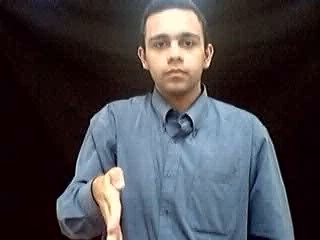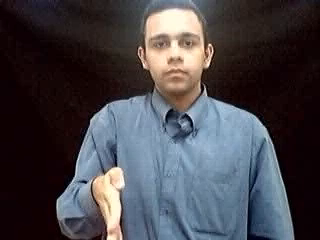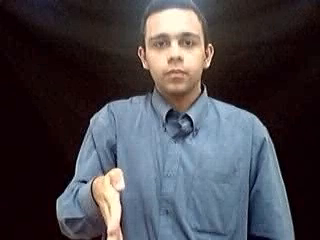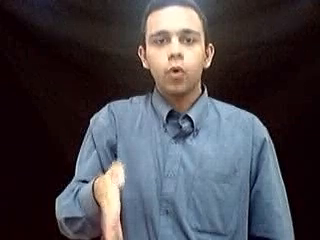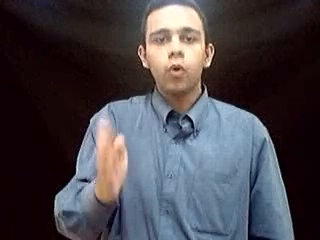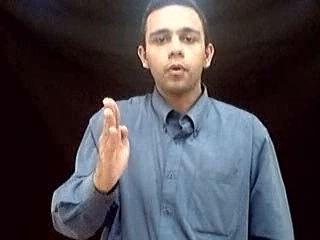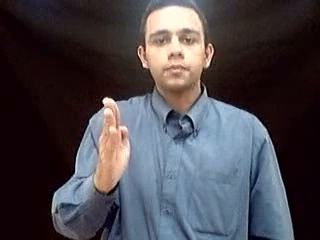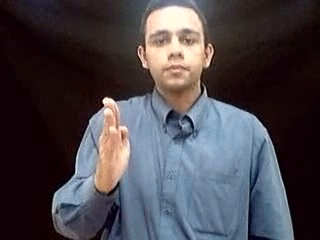rumo